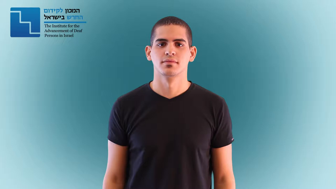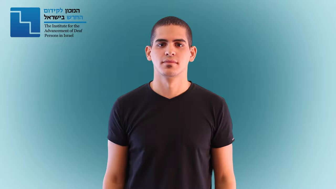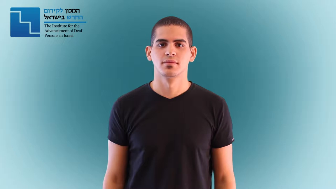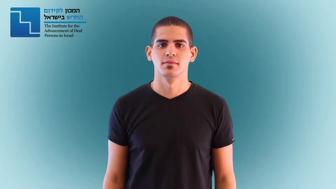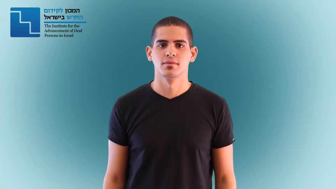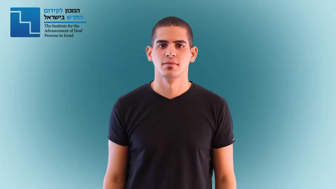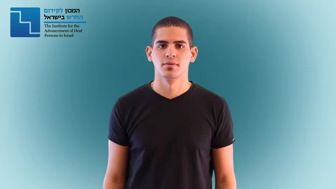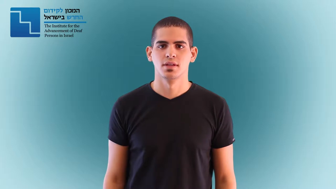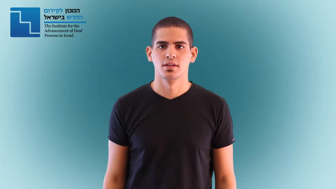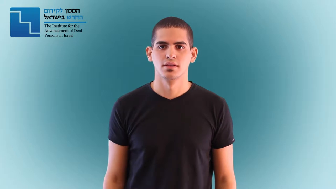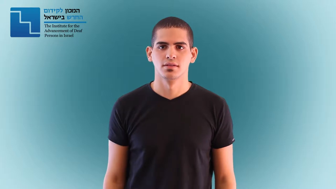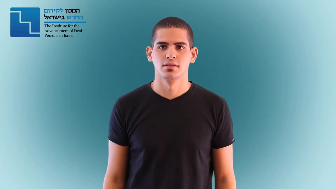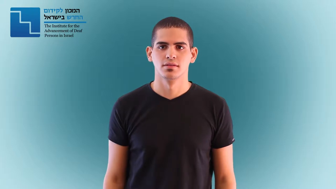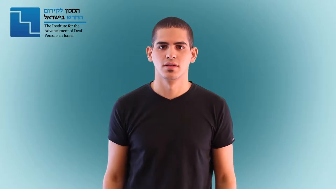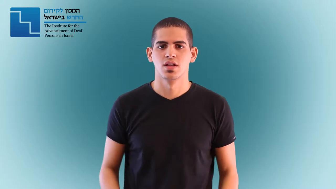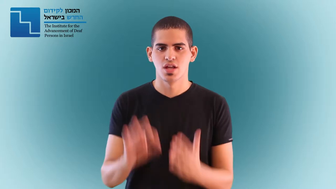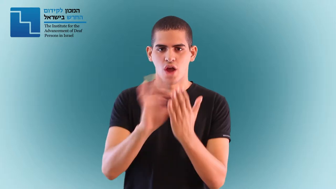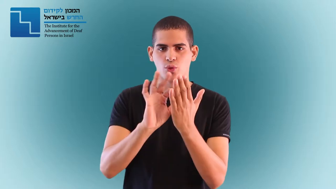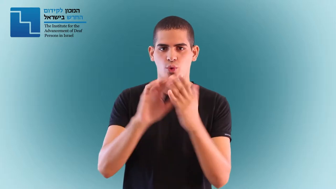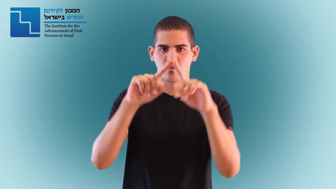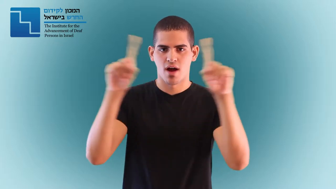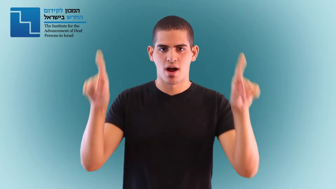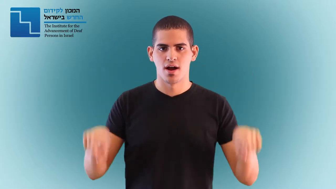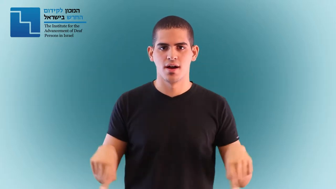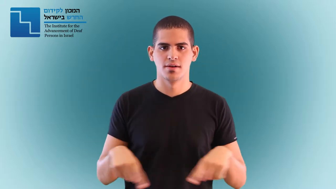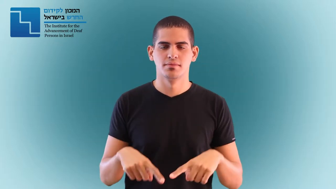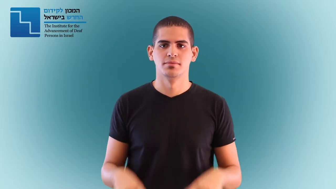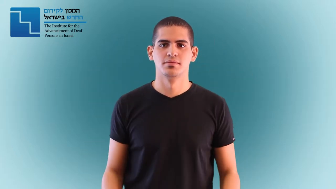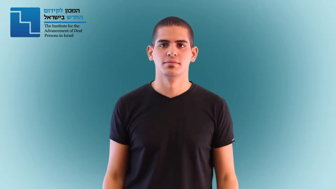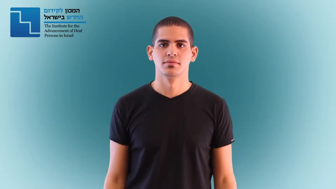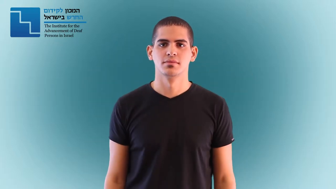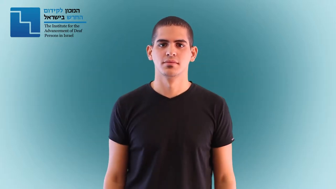כתובה